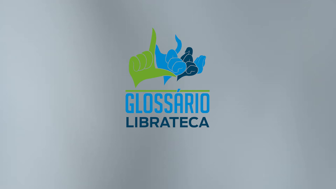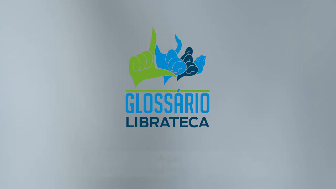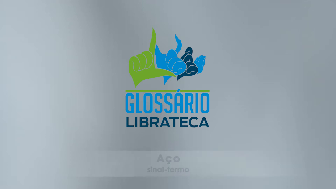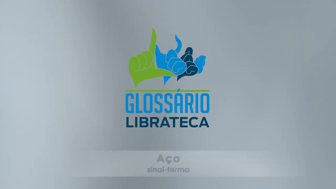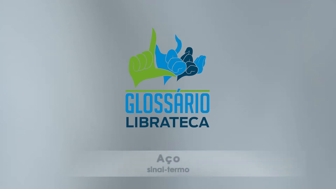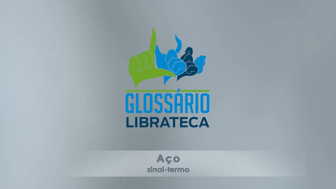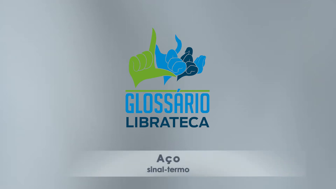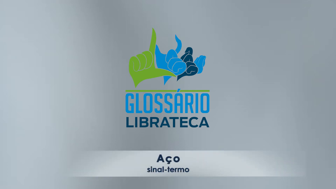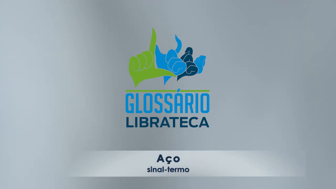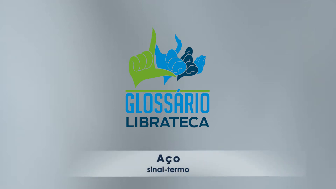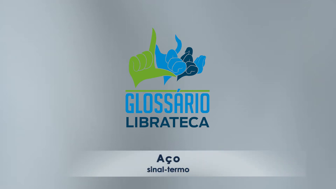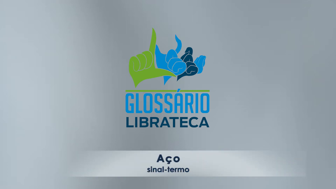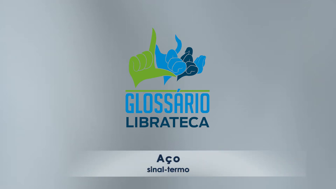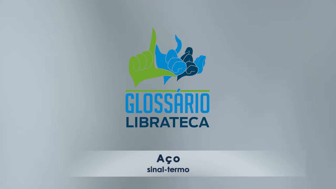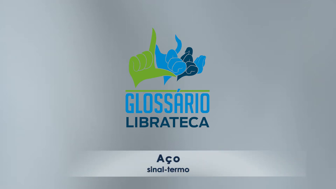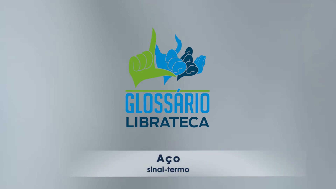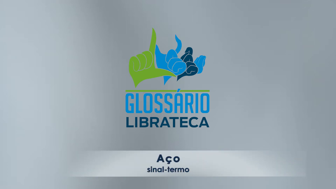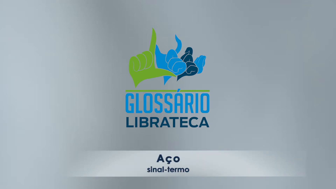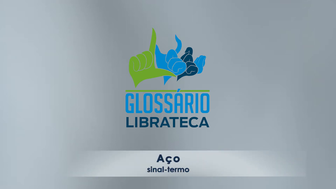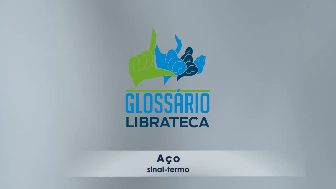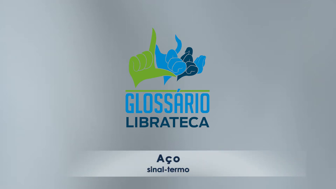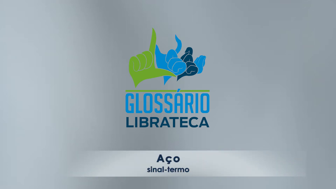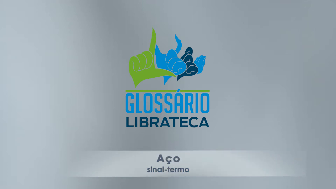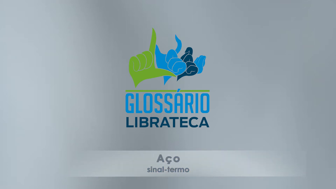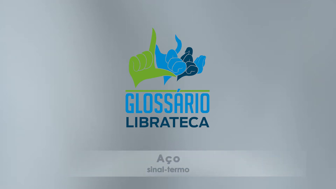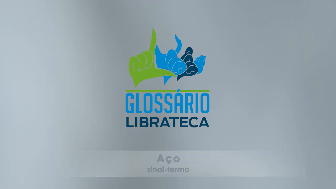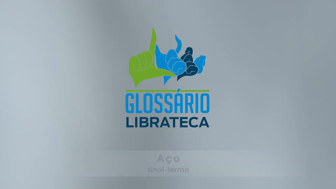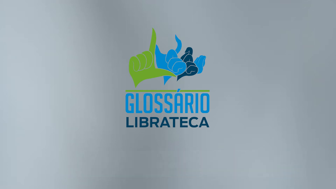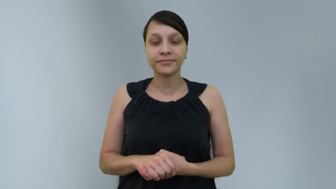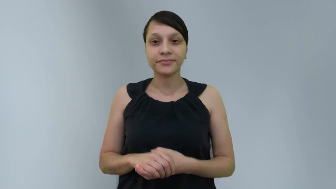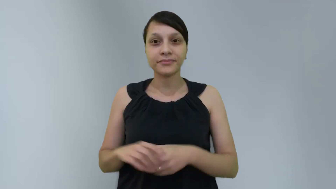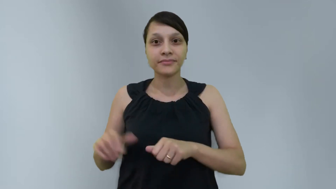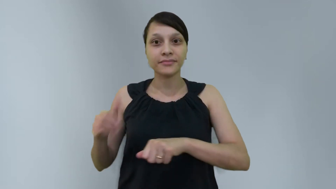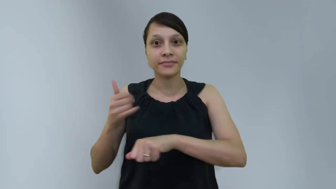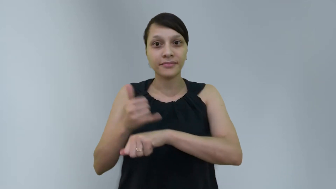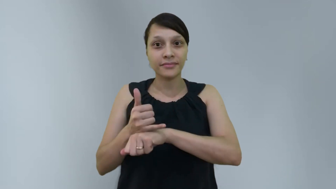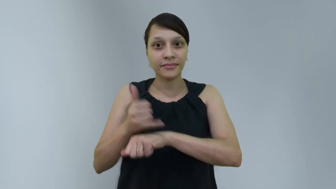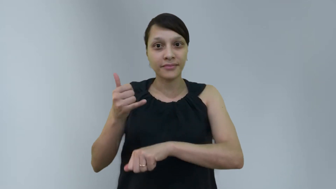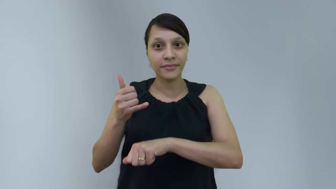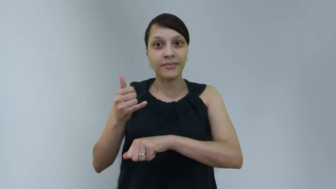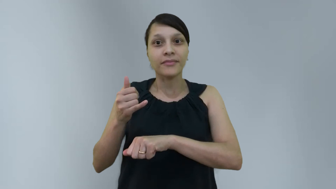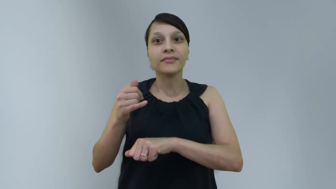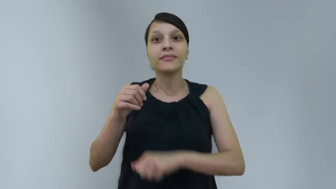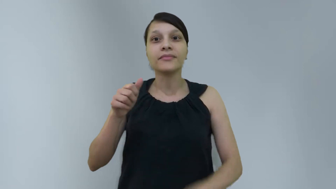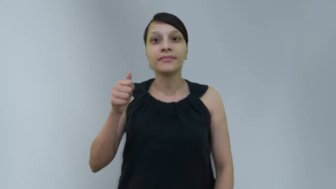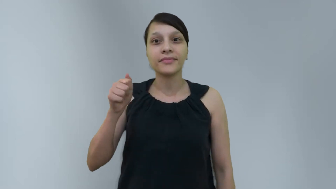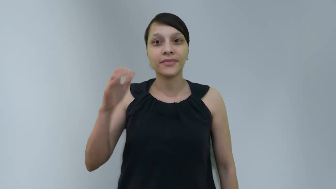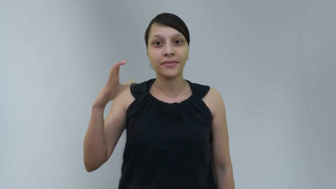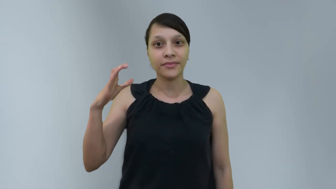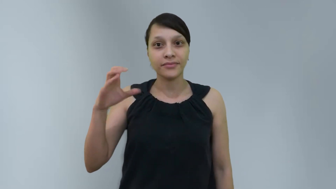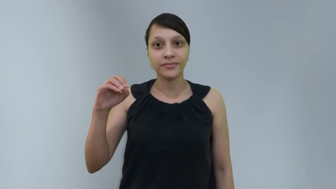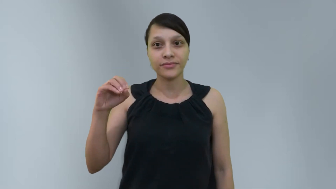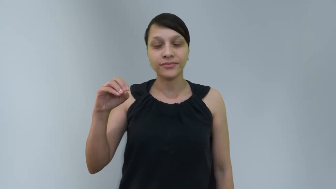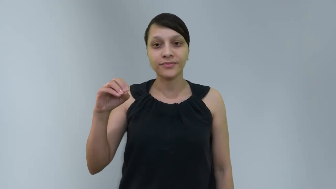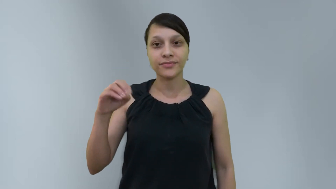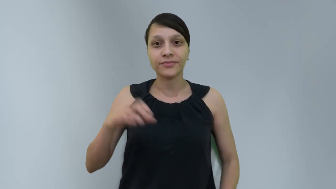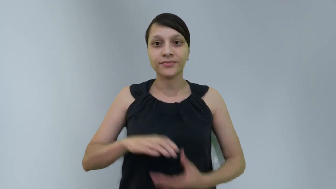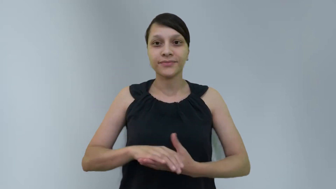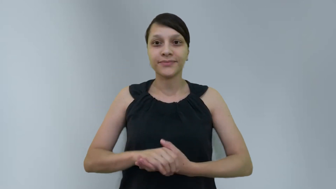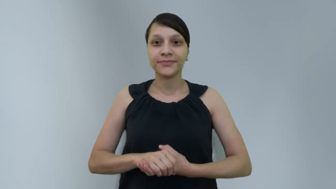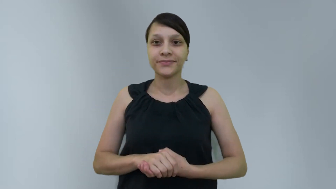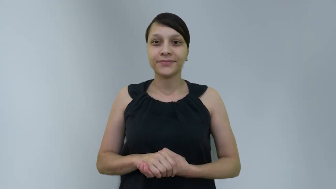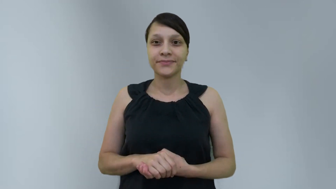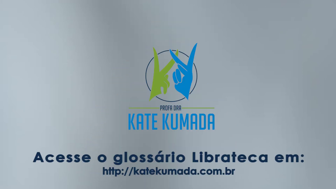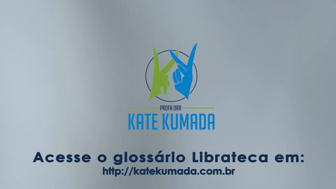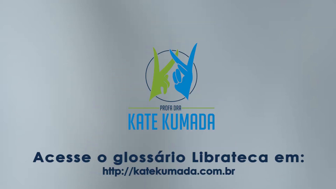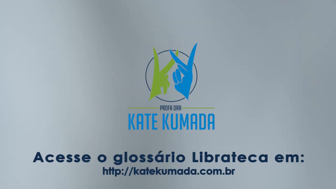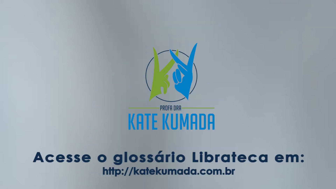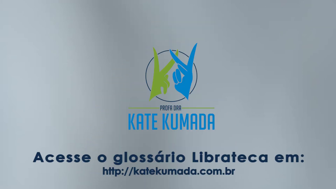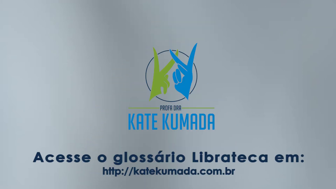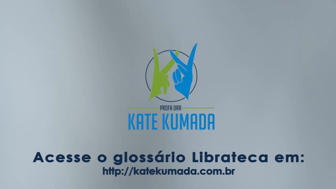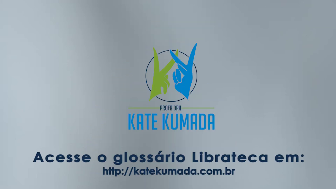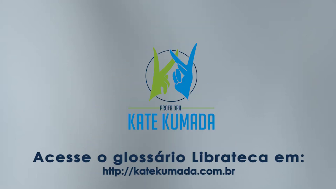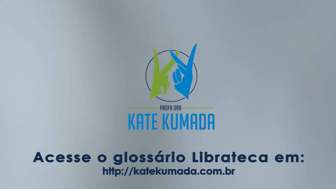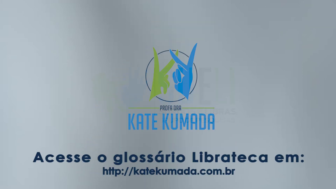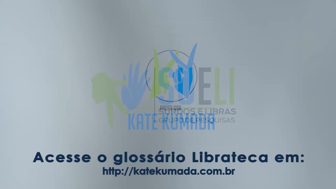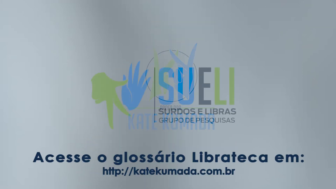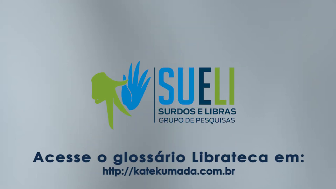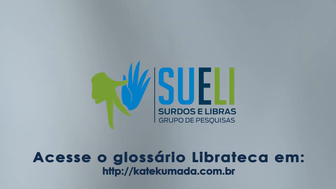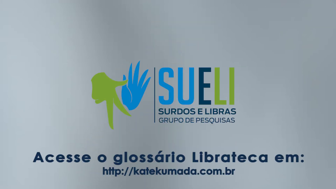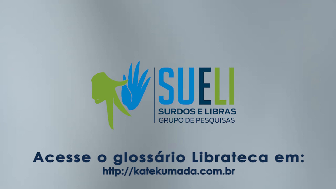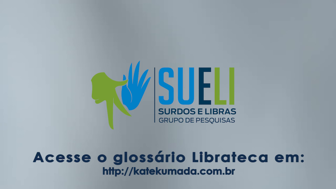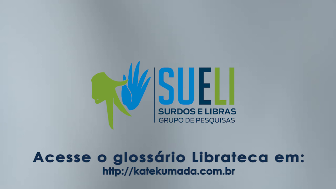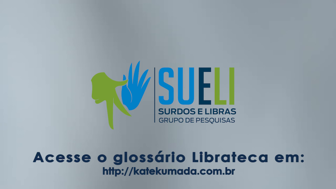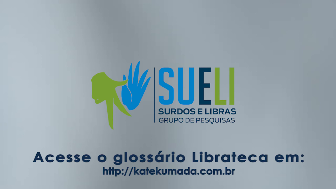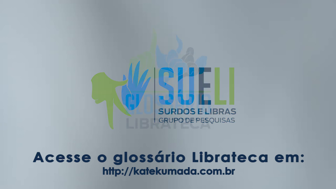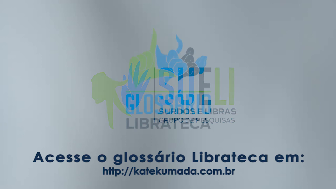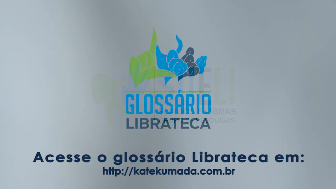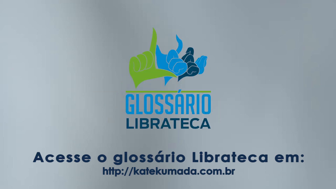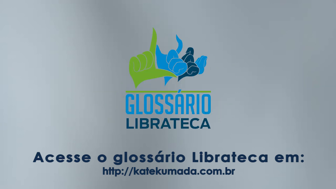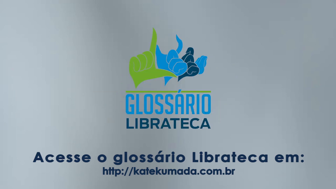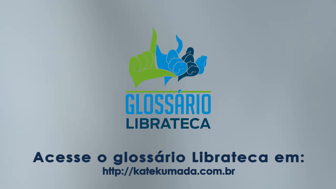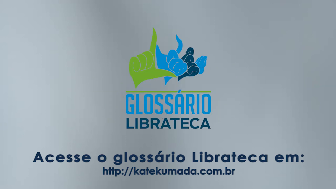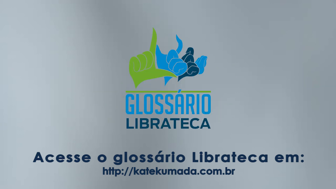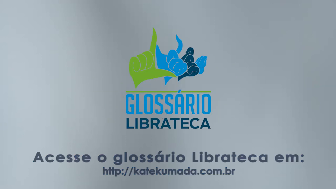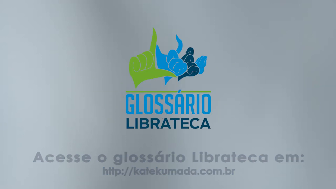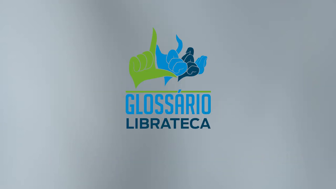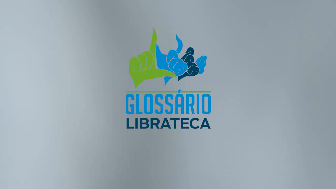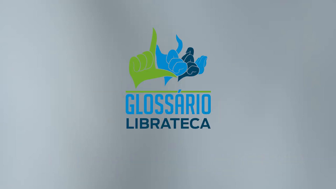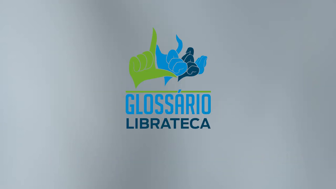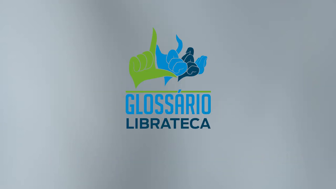Aço